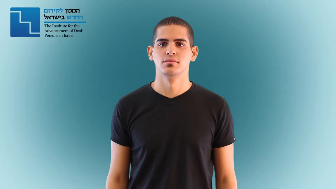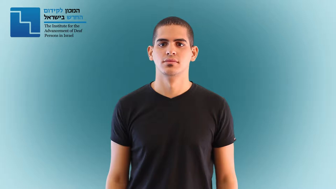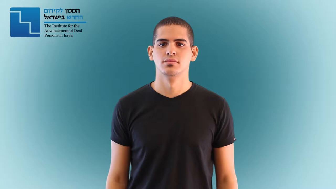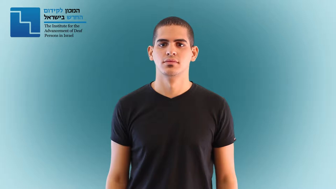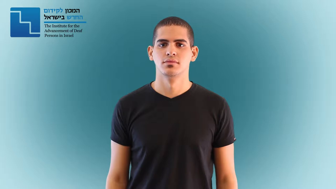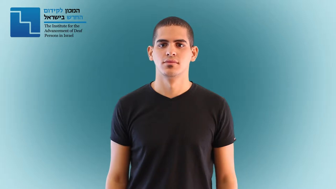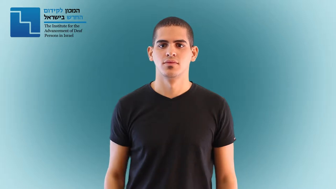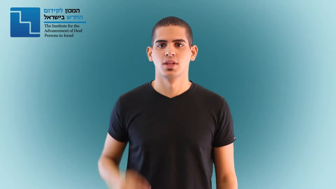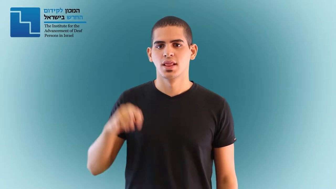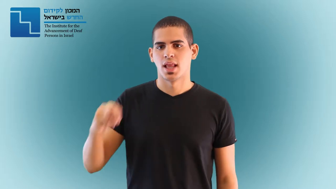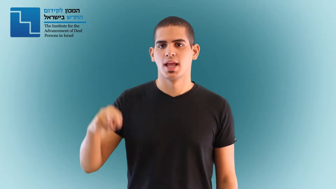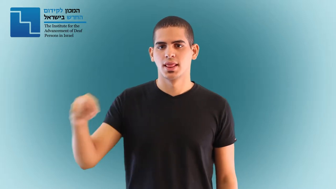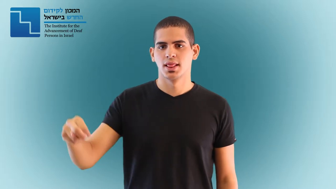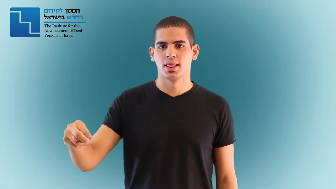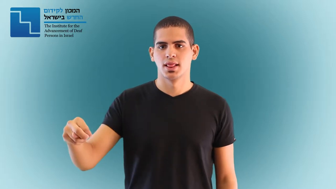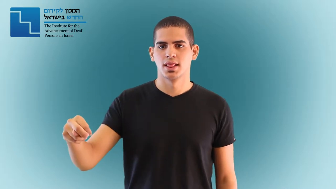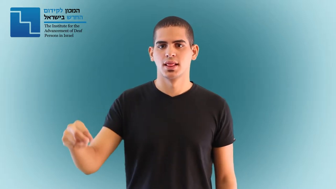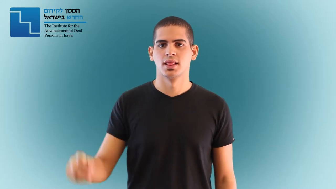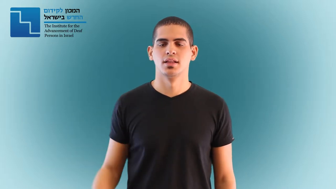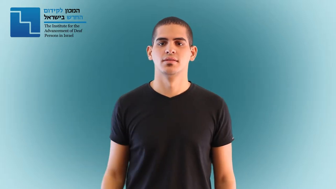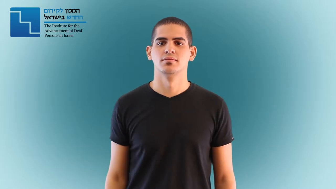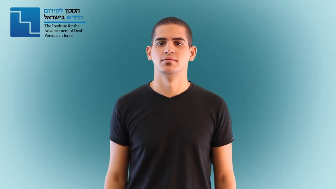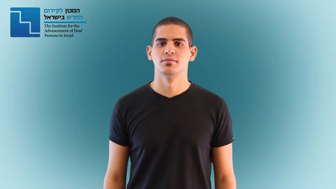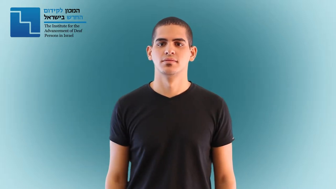נין